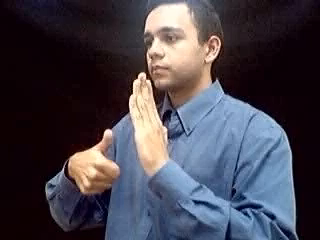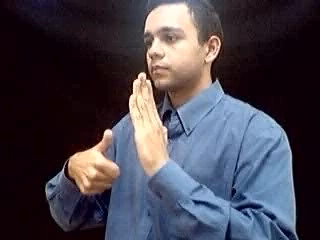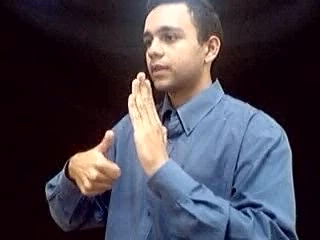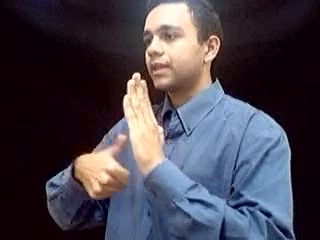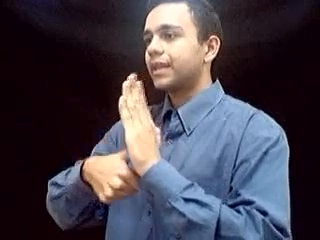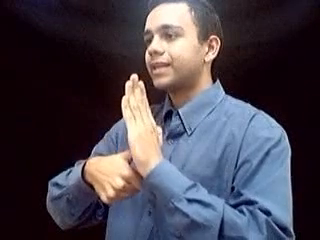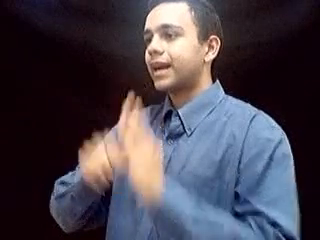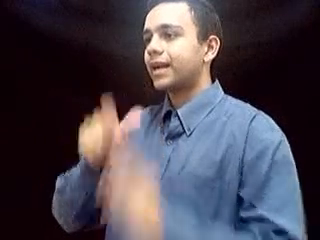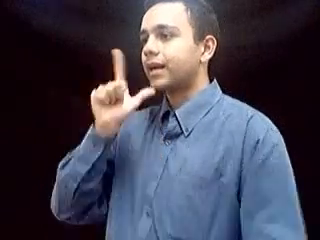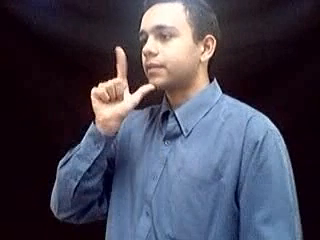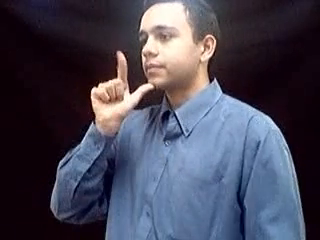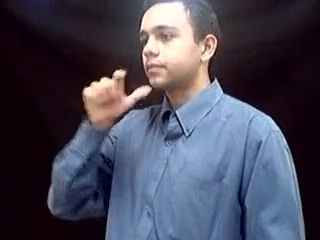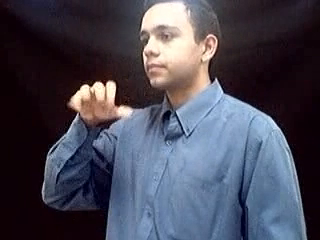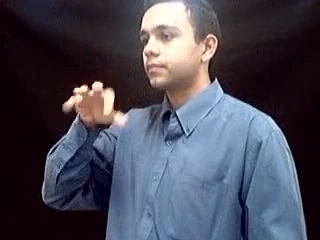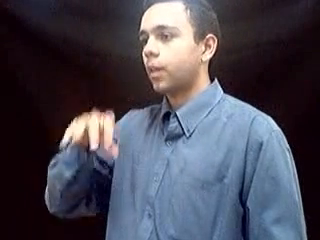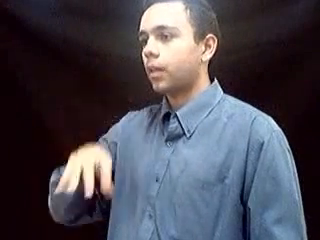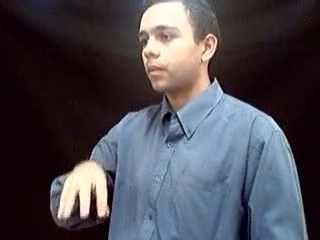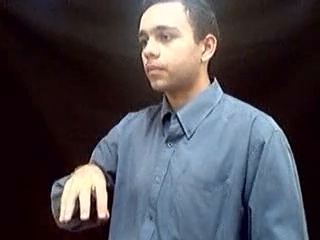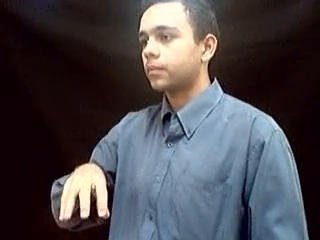descarga